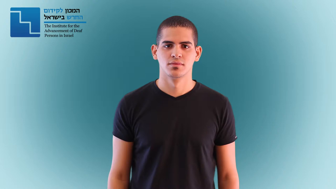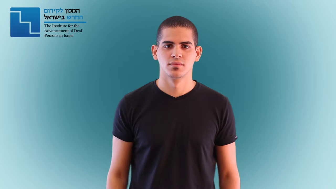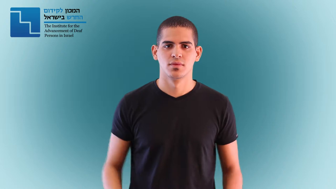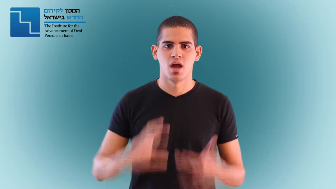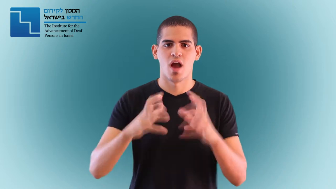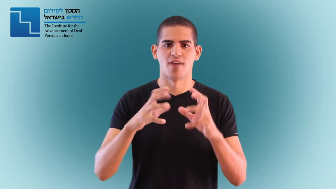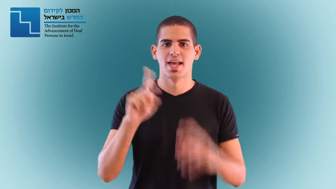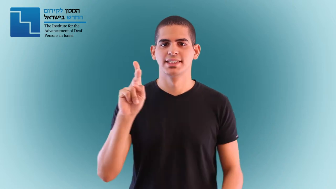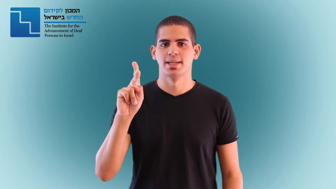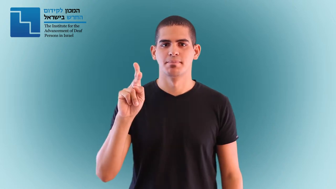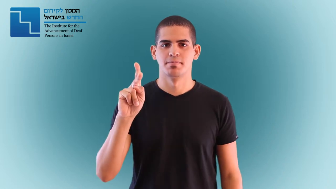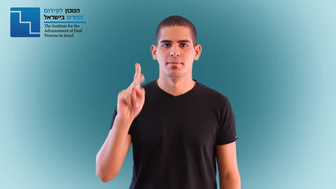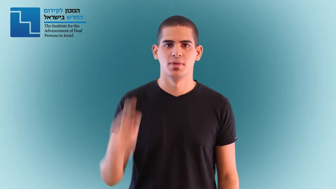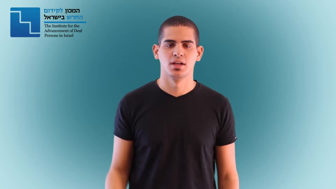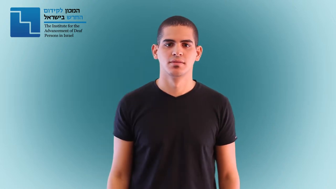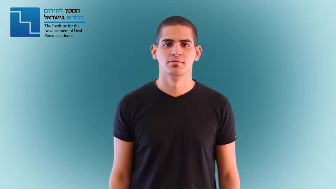כפר קאסם